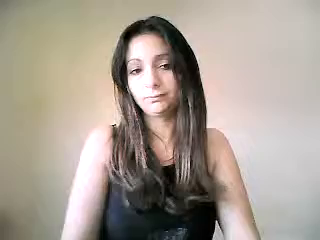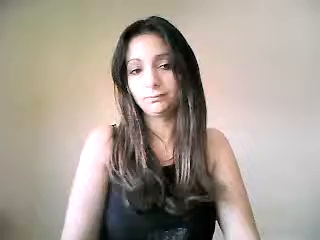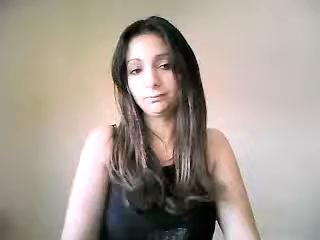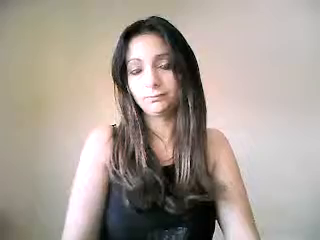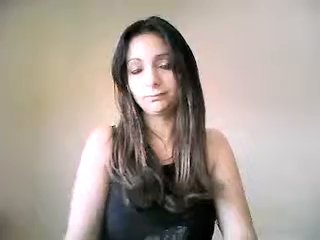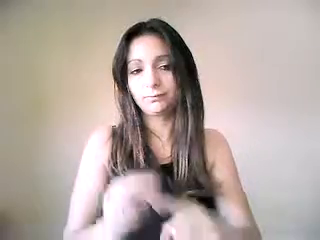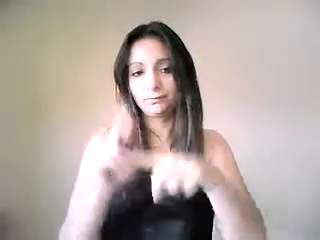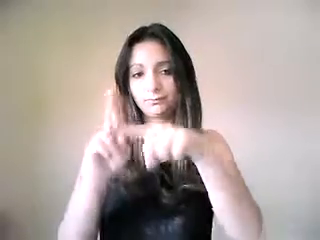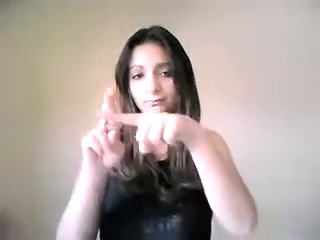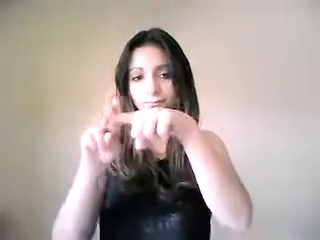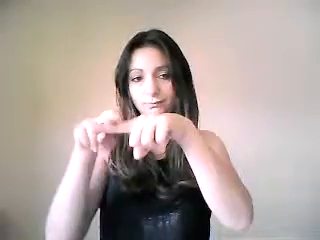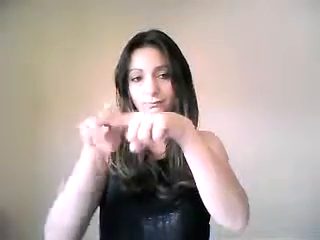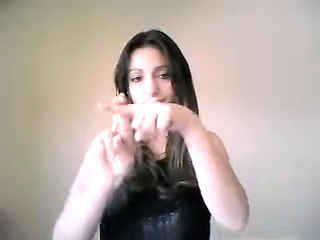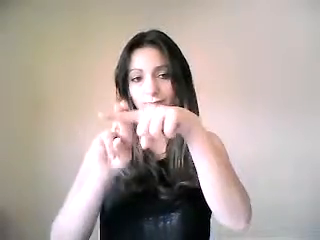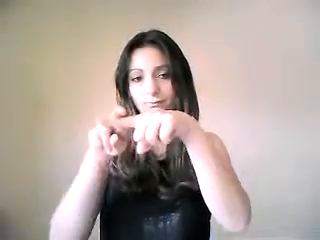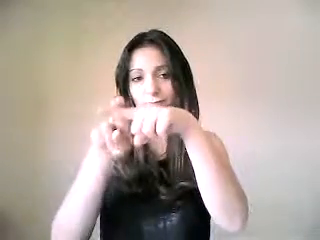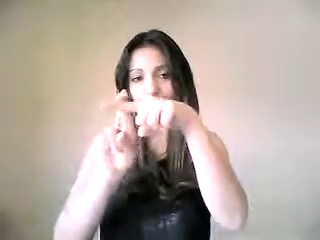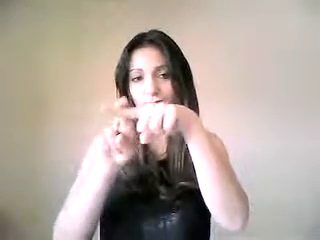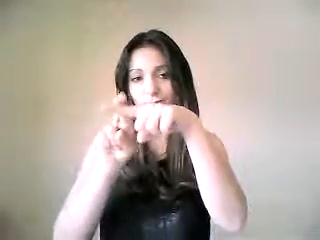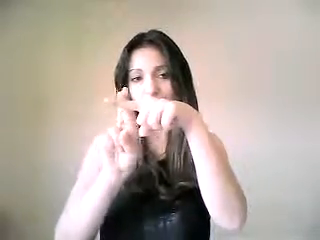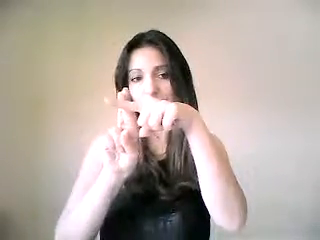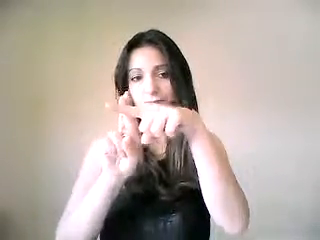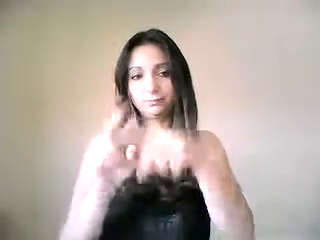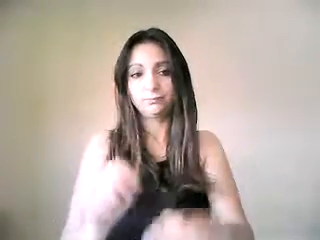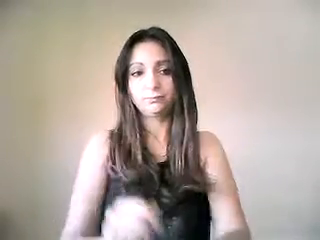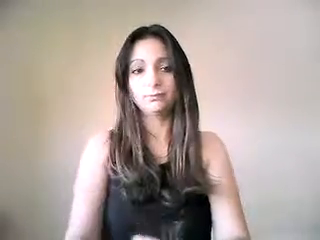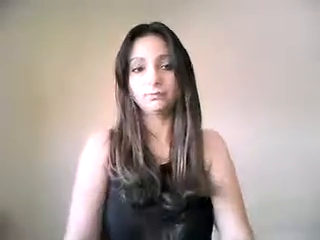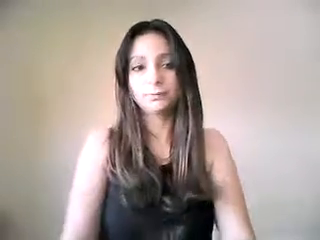Chauve souris